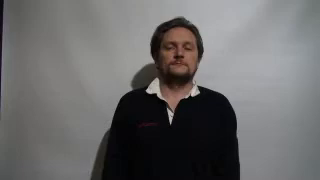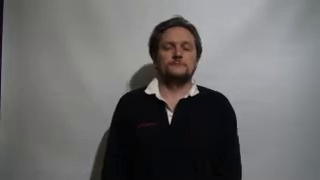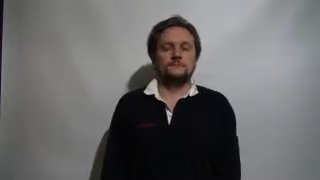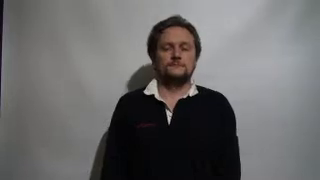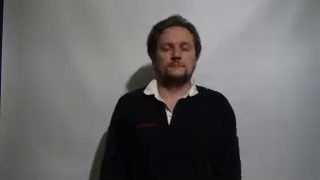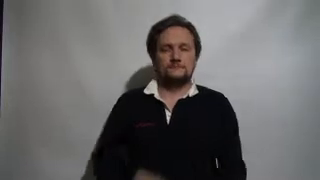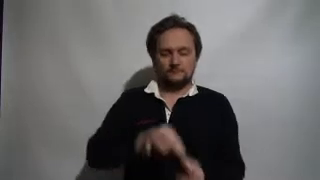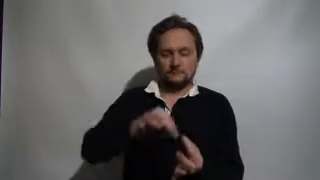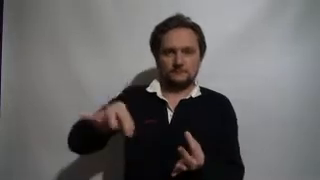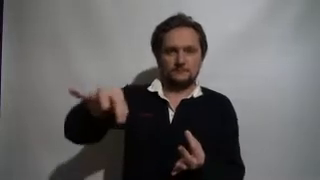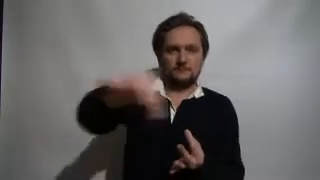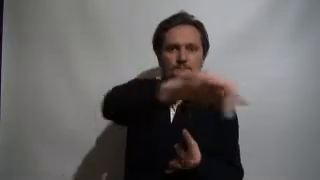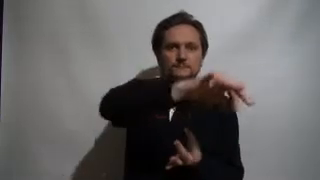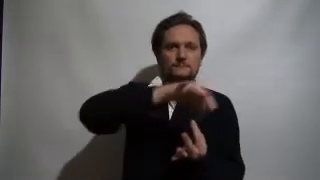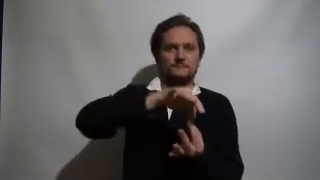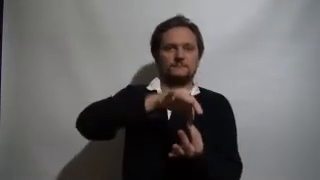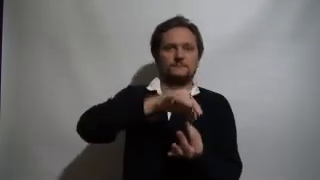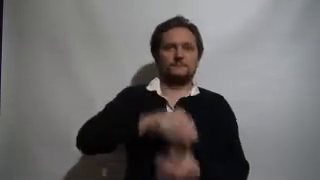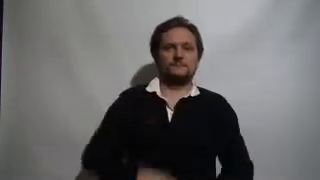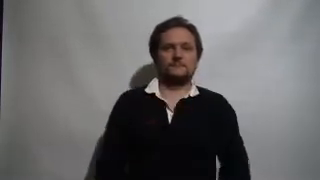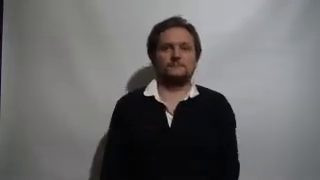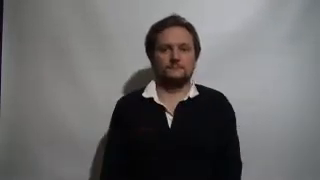Circuit